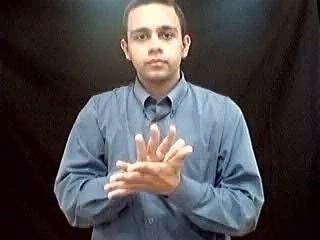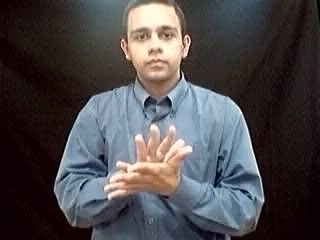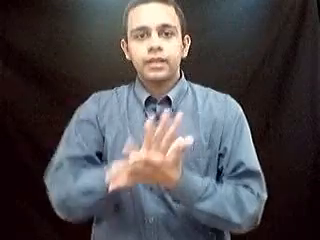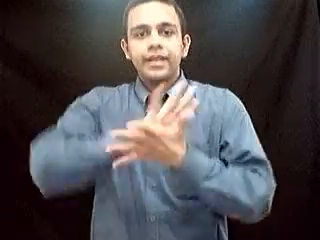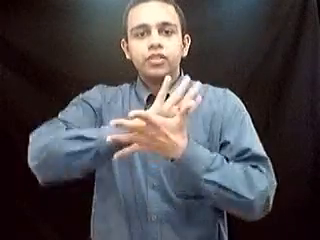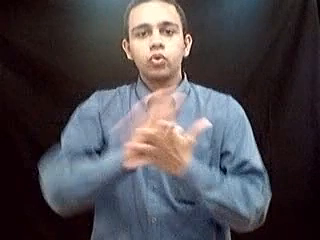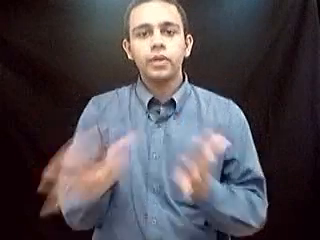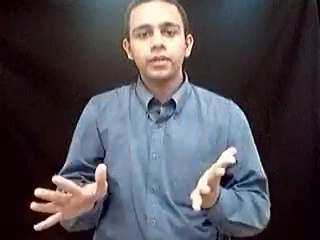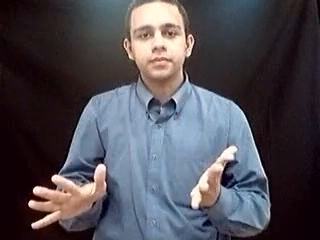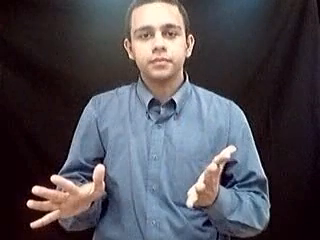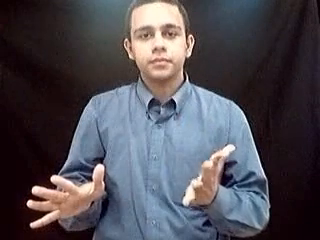destruir